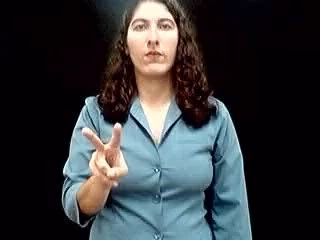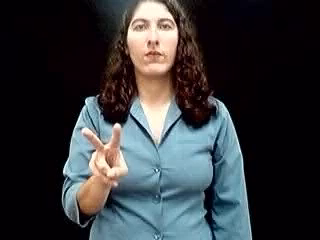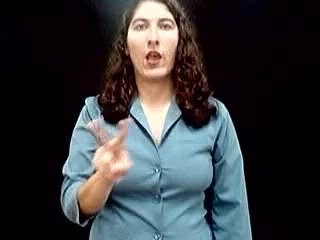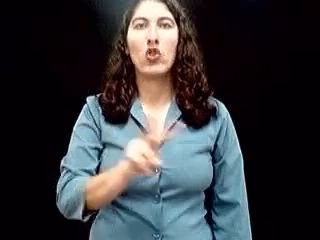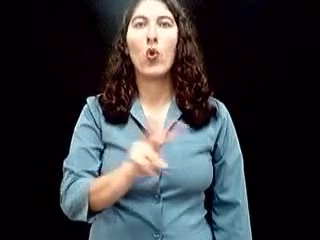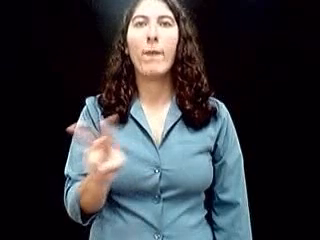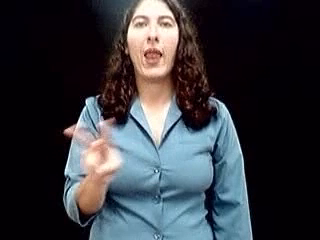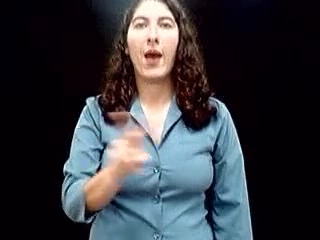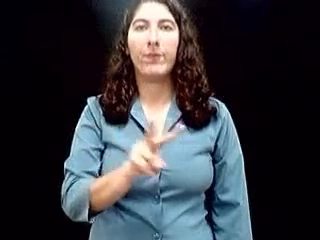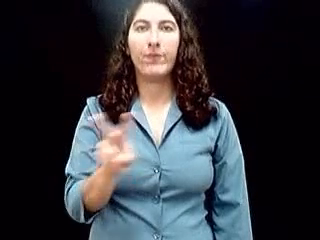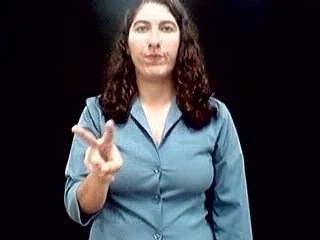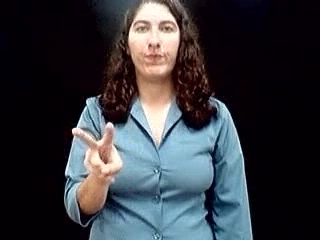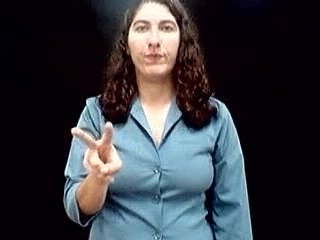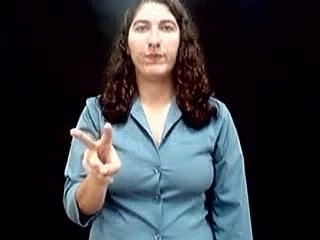dupla